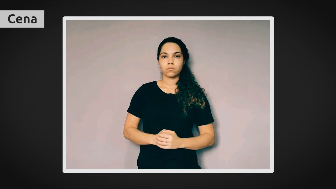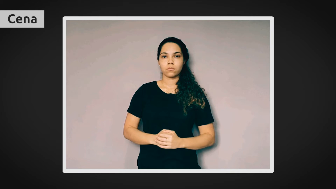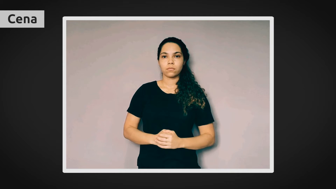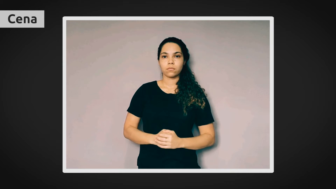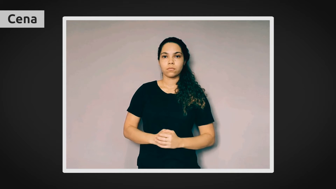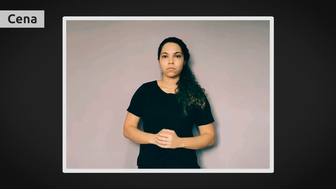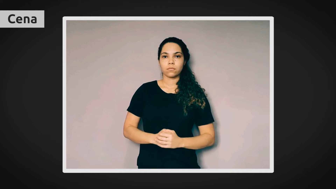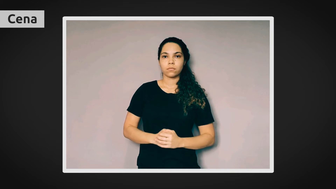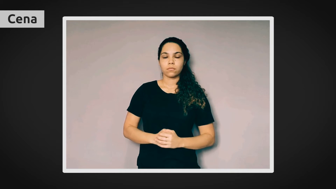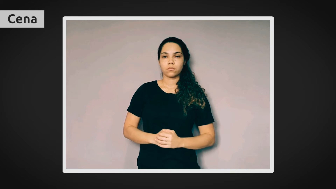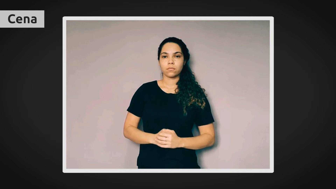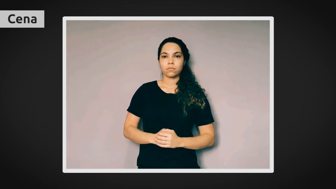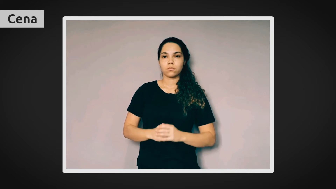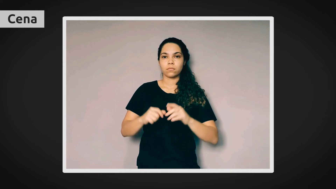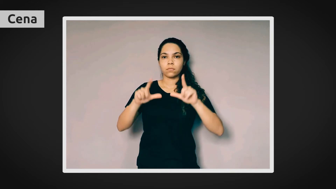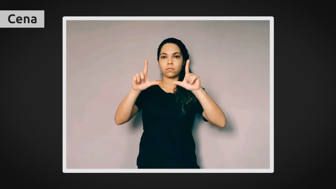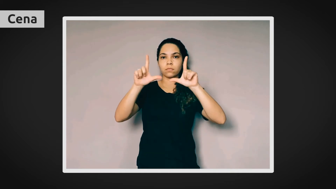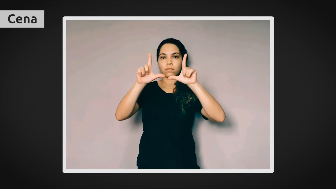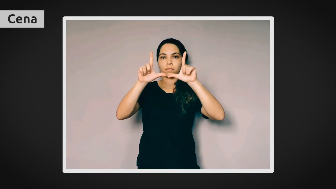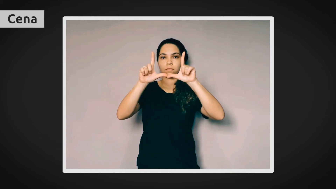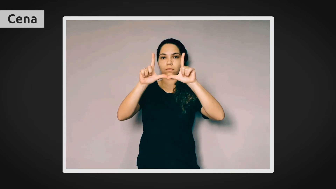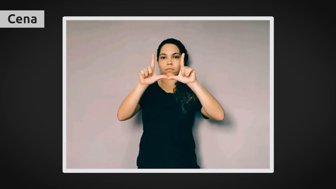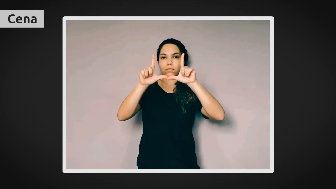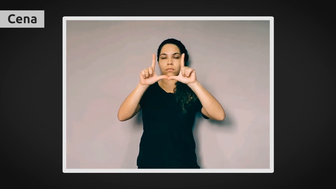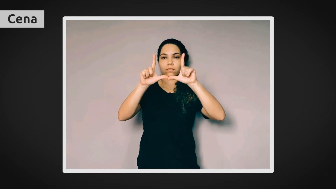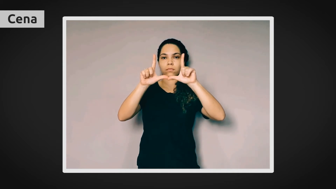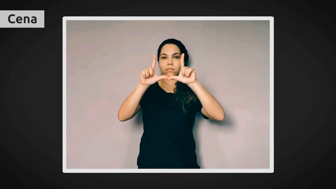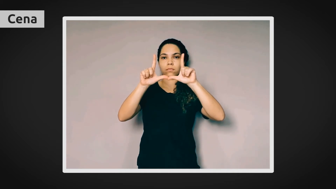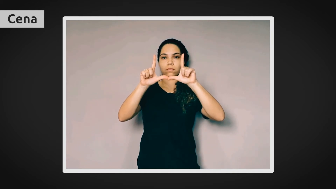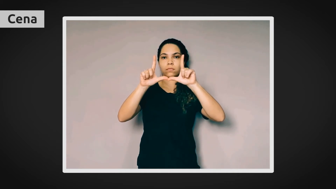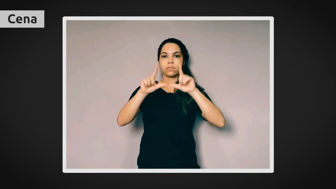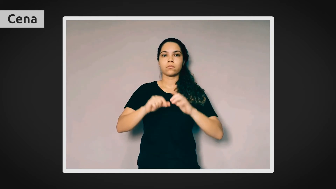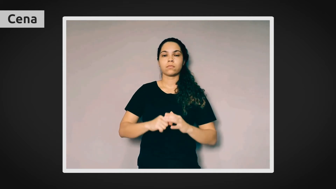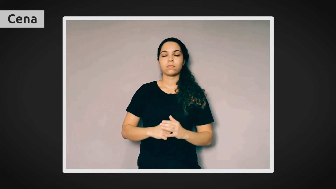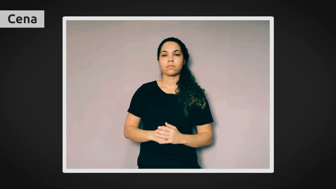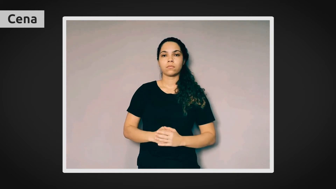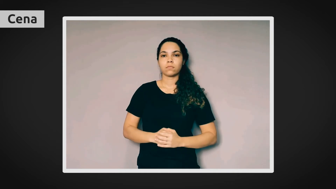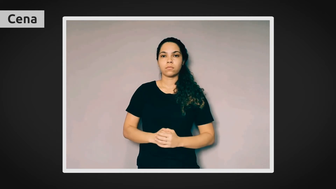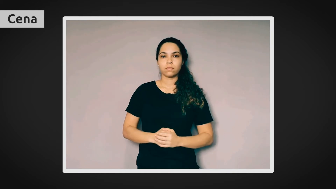Cena